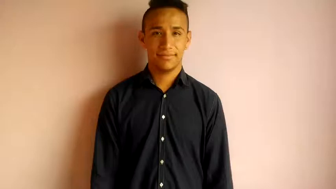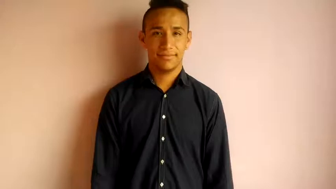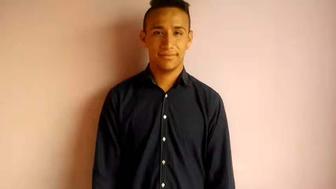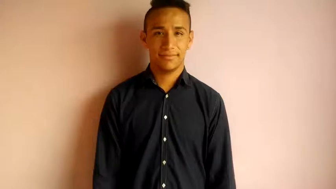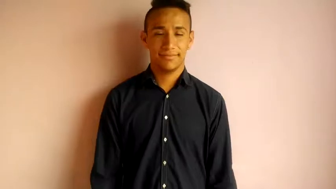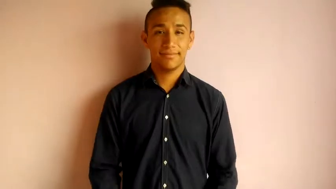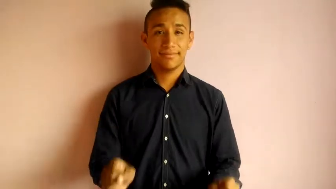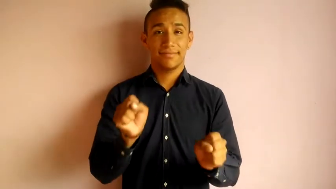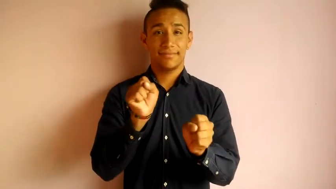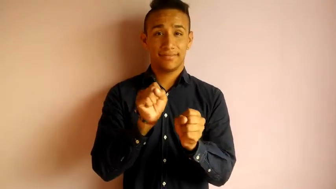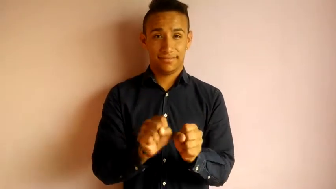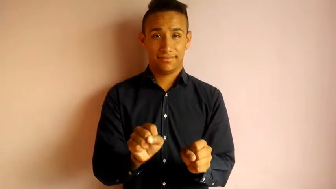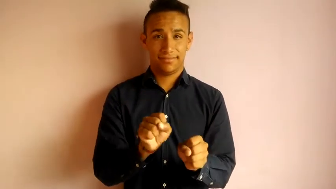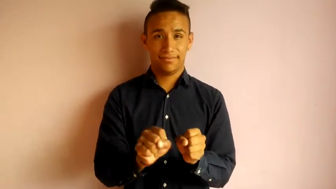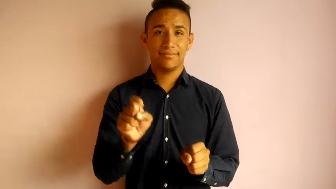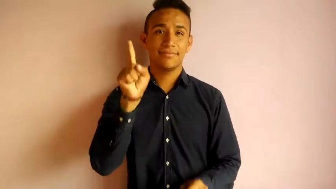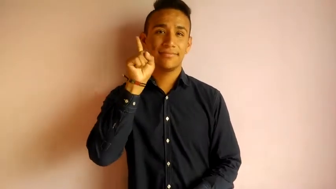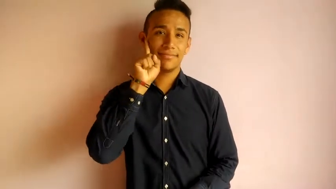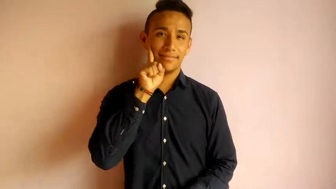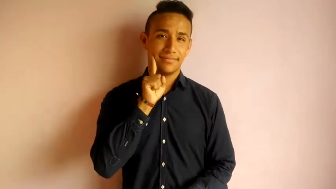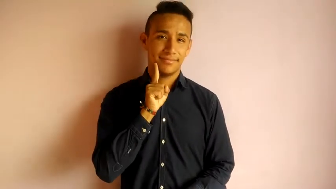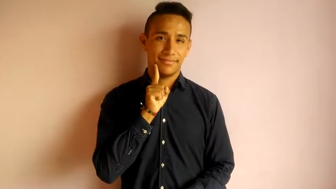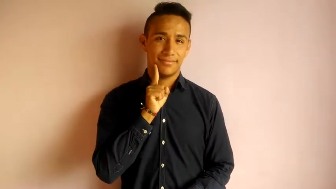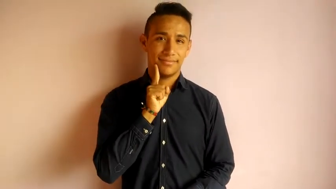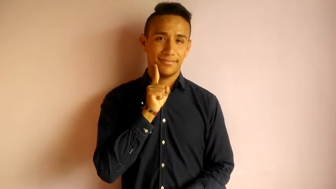sobrina